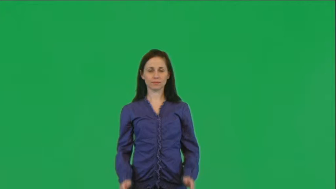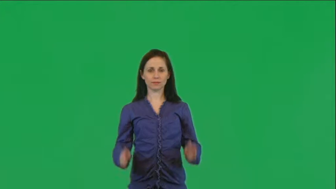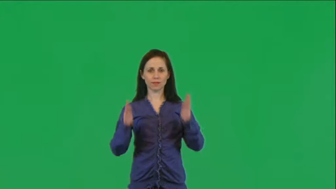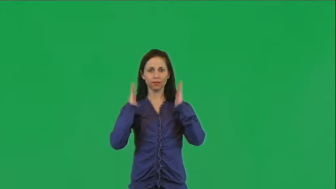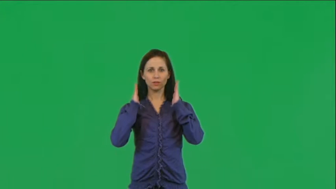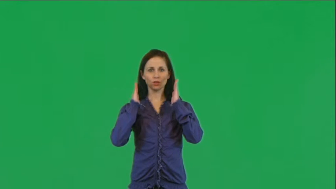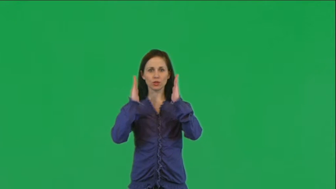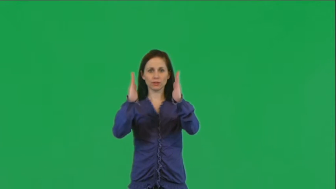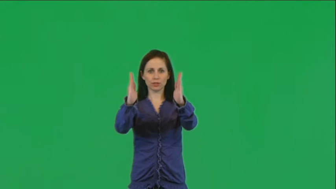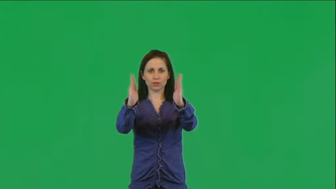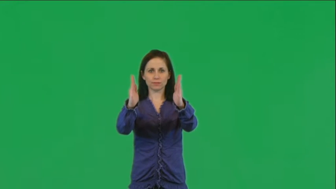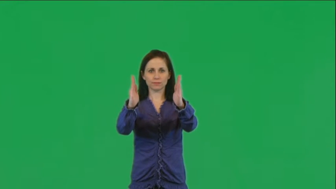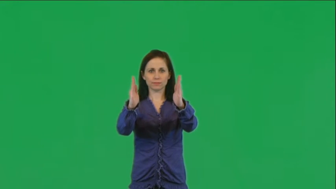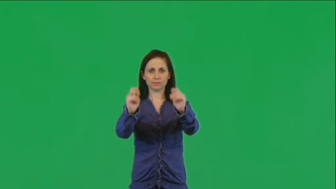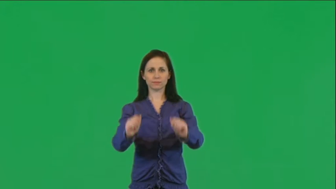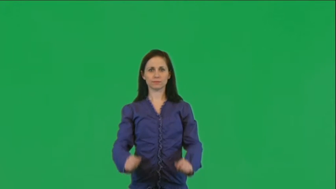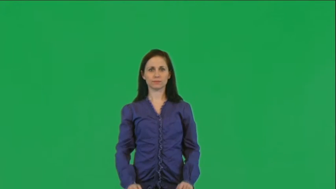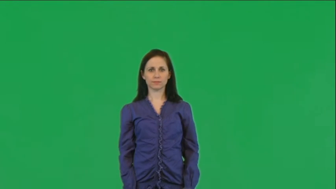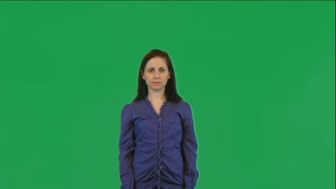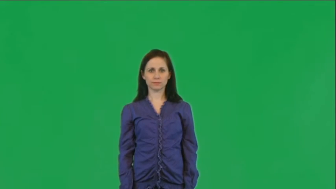korytarz